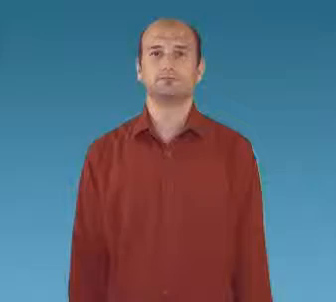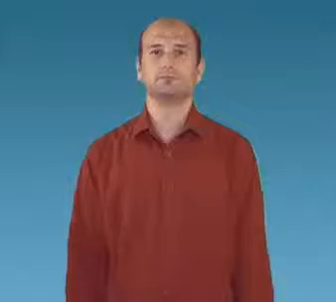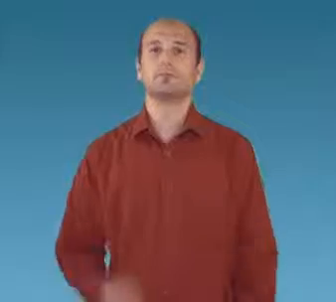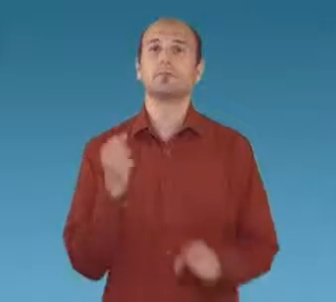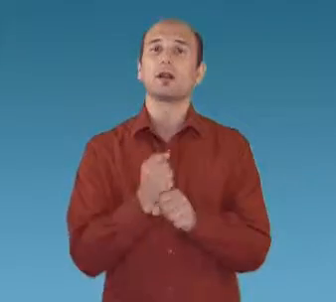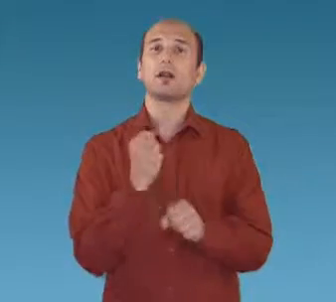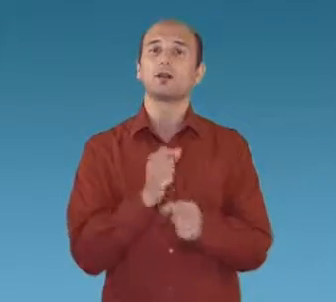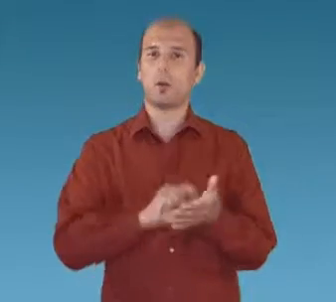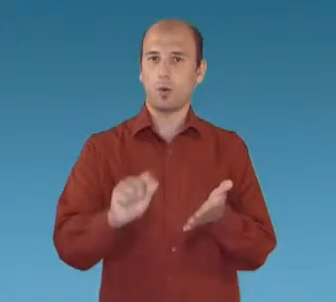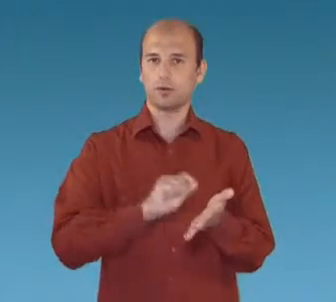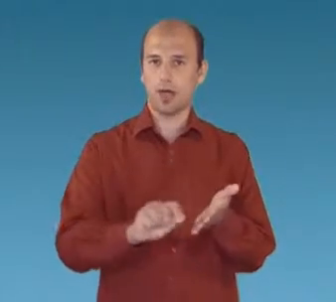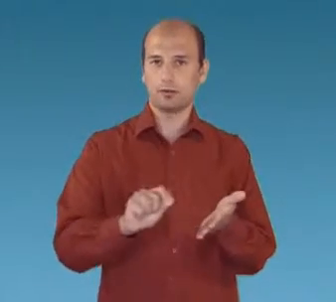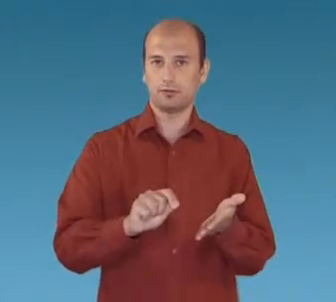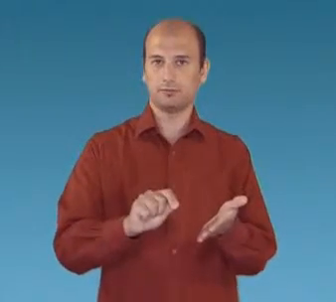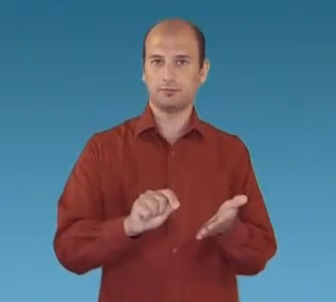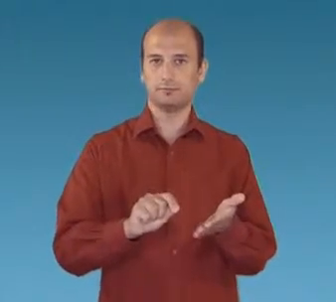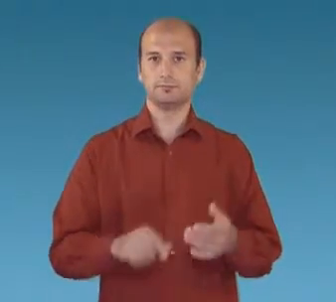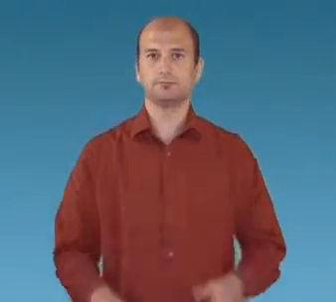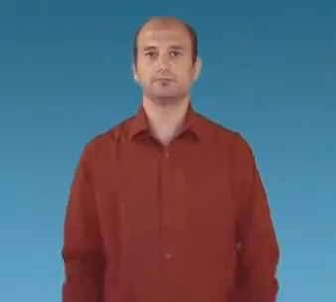Dolgozat